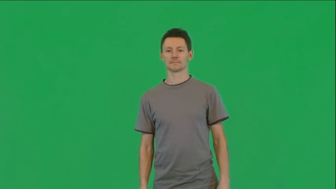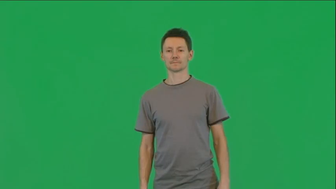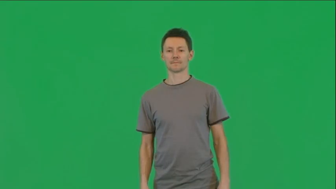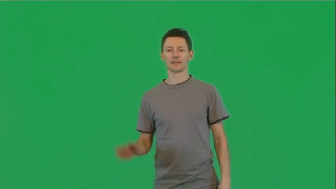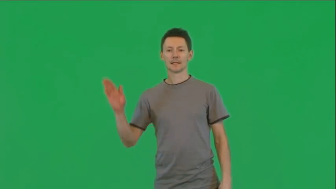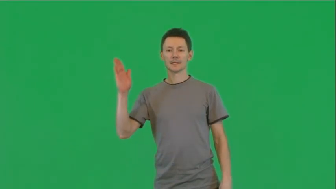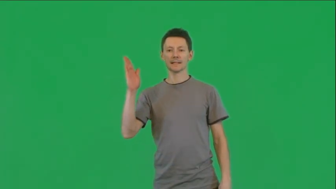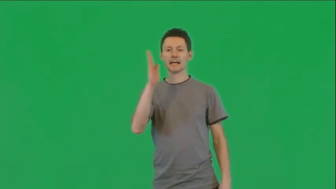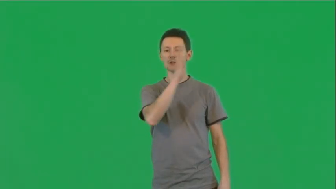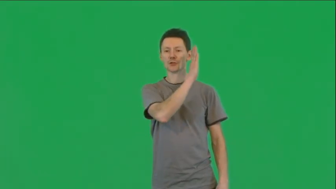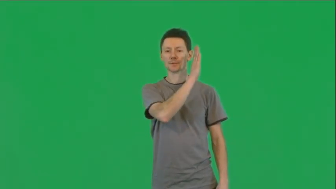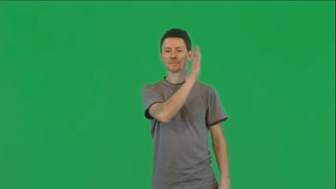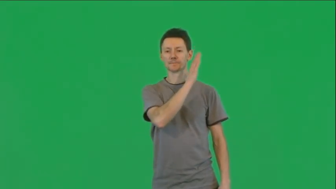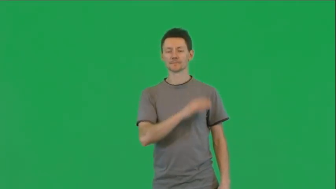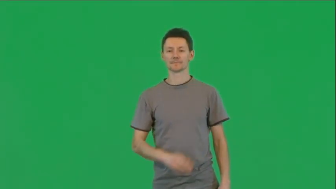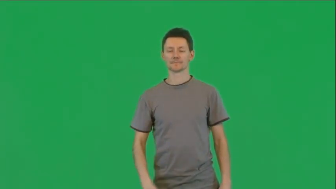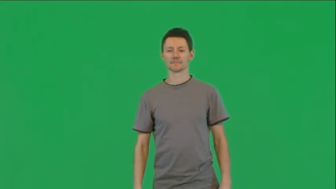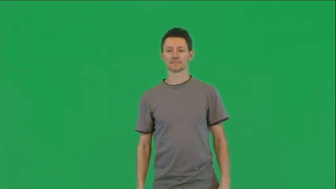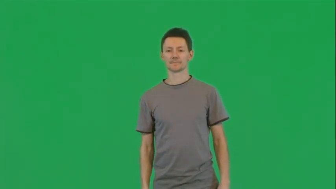Kalisz